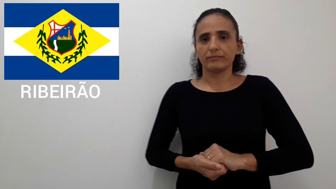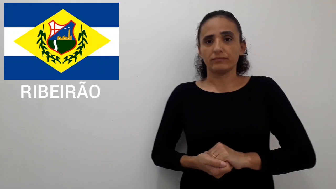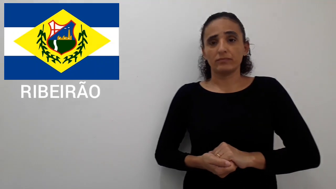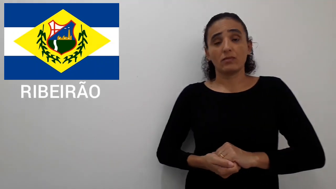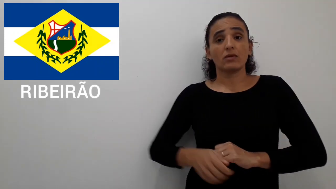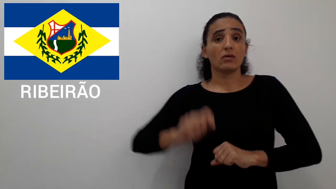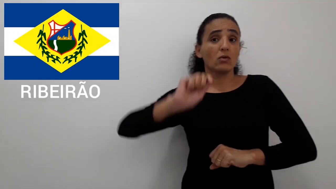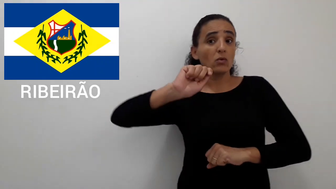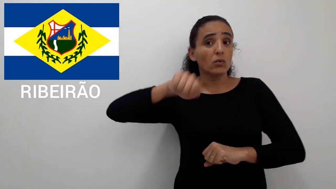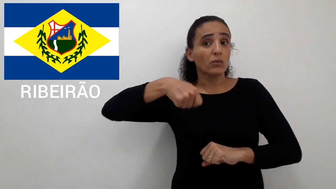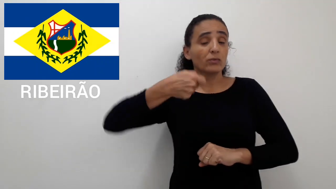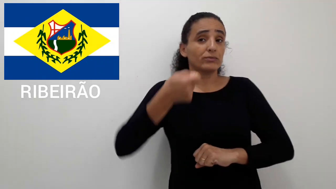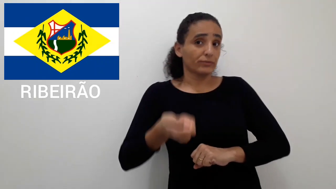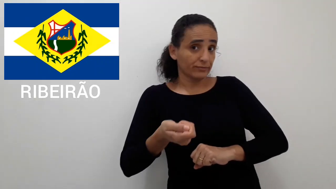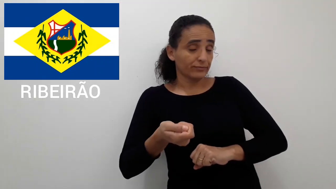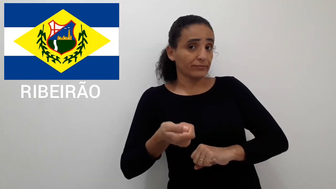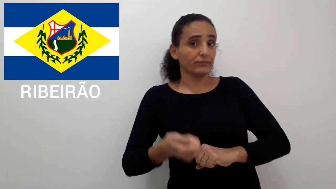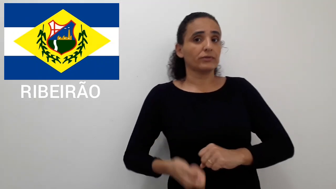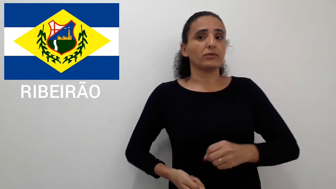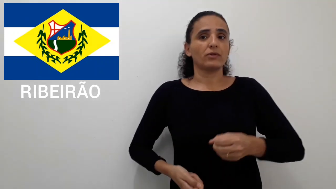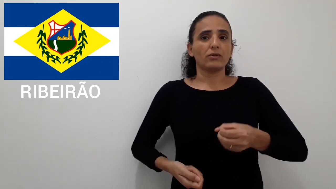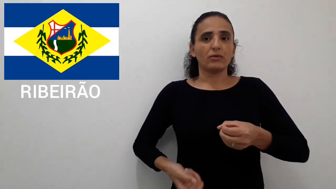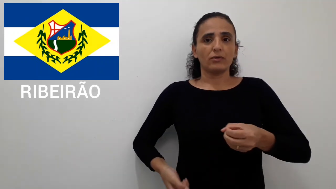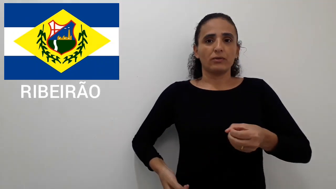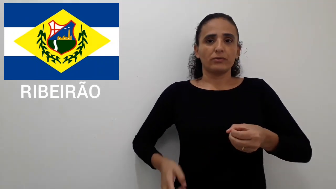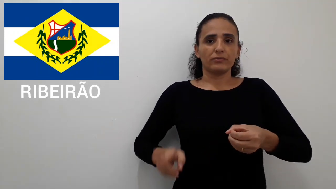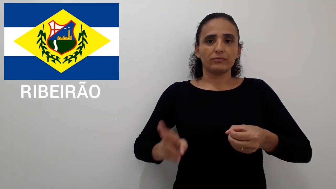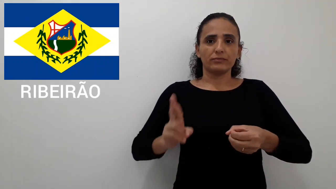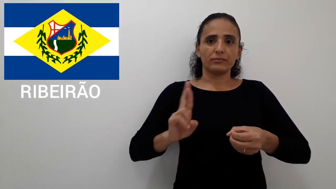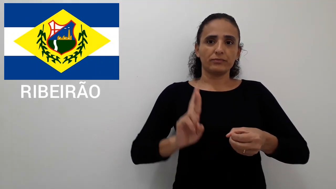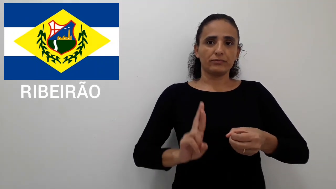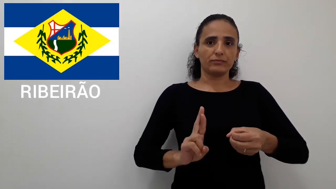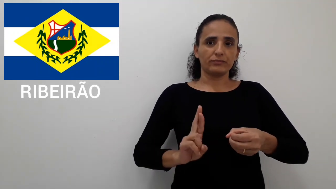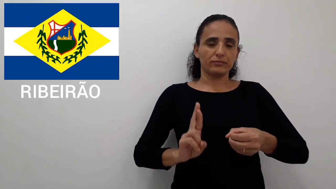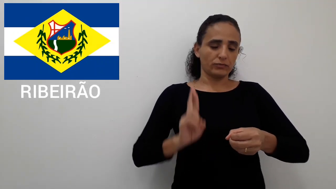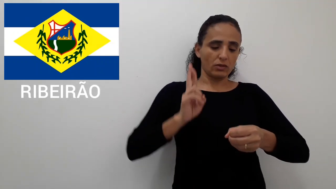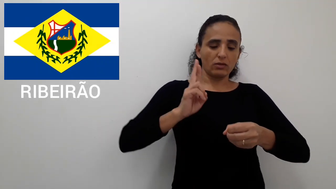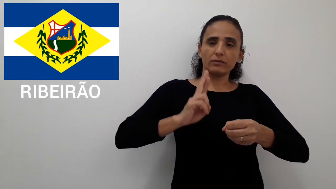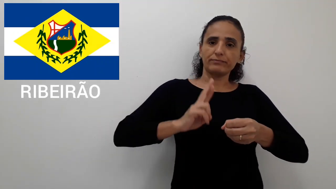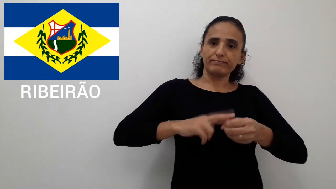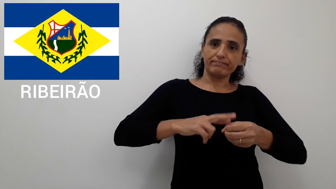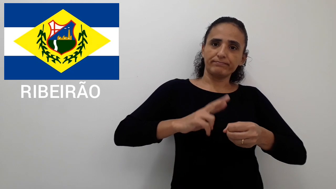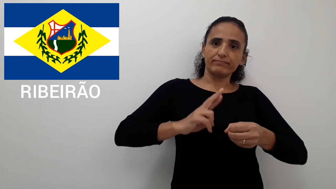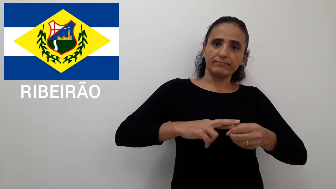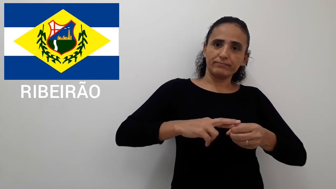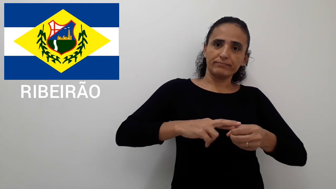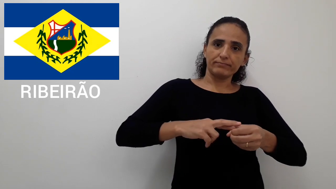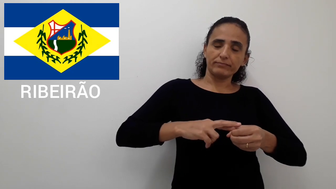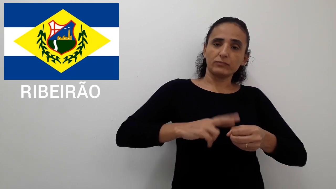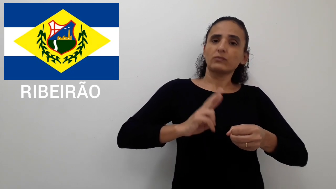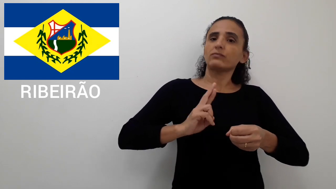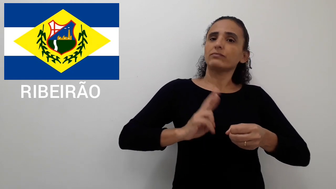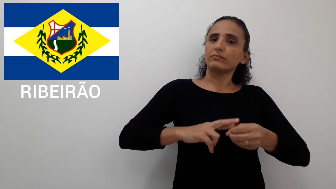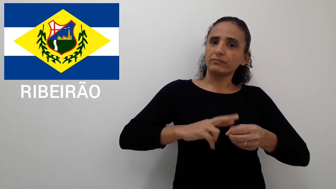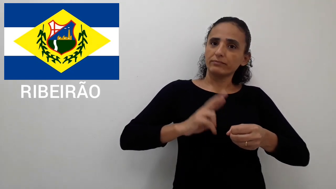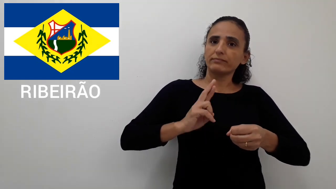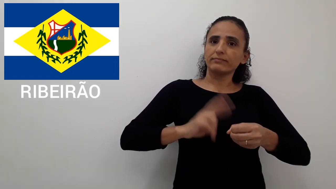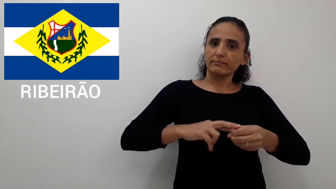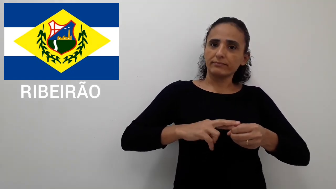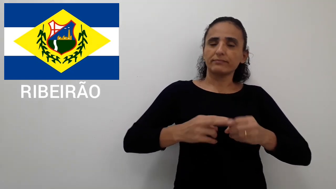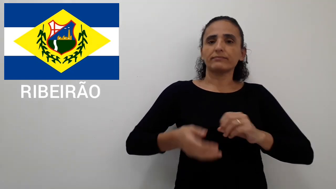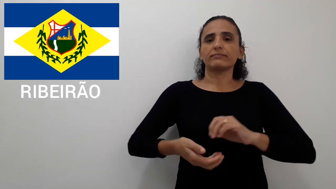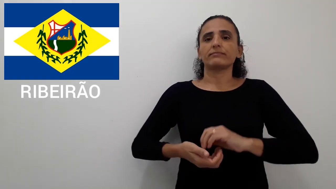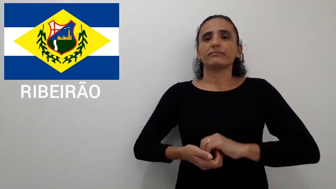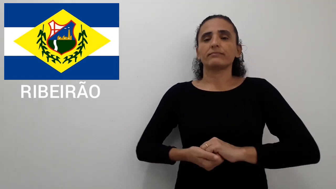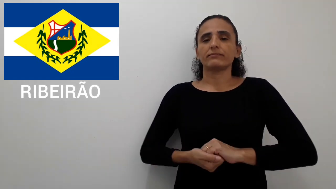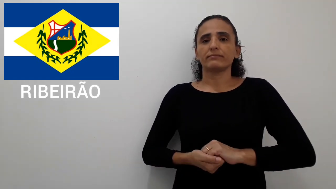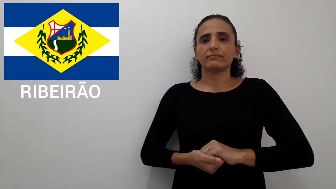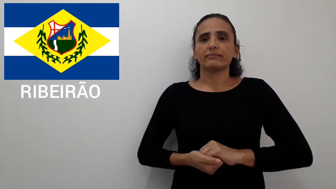RIBEIRÃO - PE